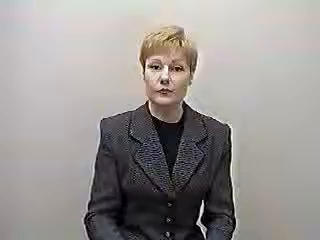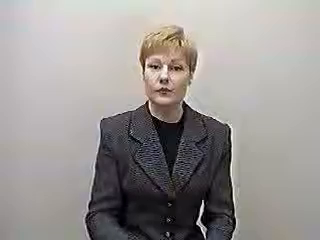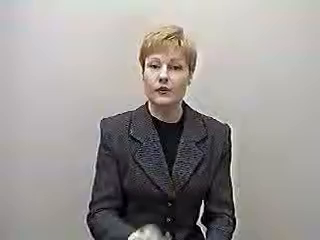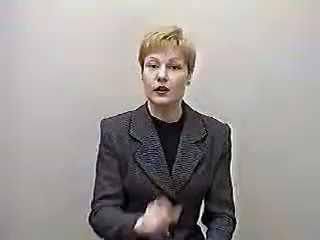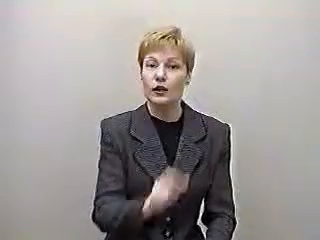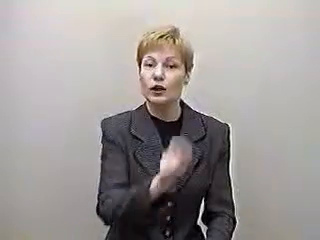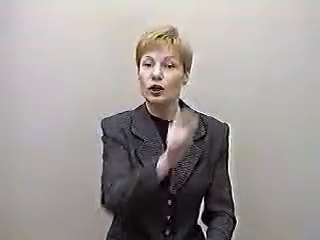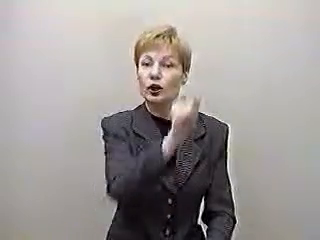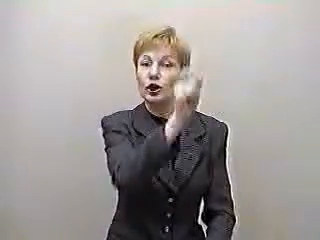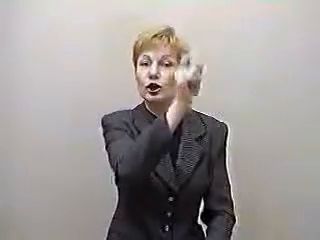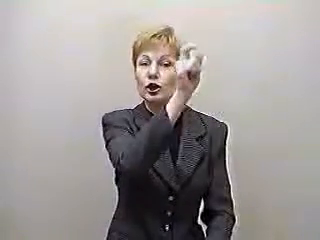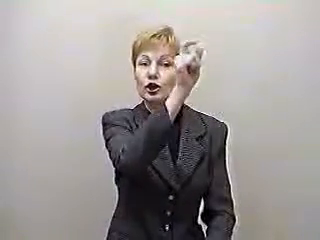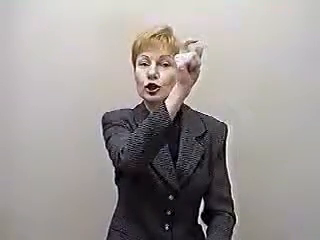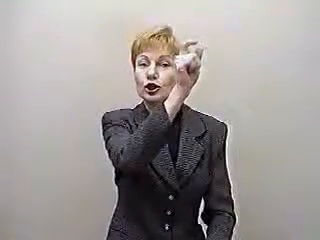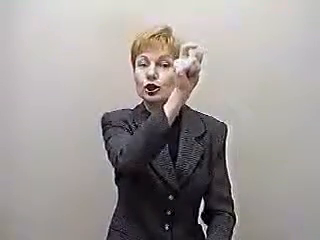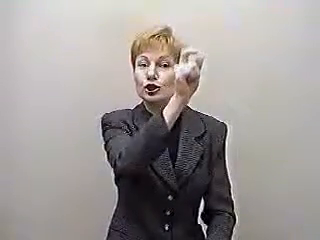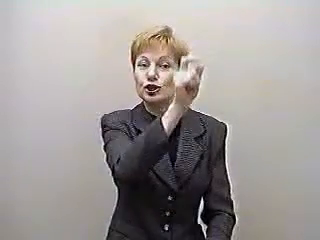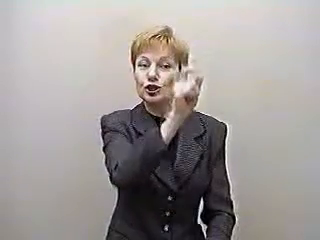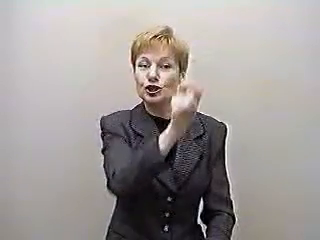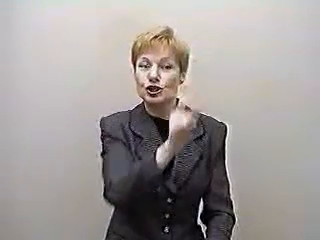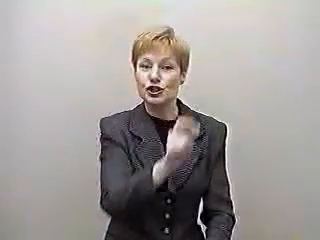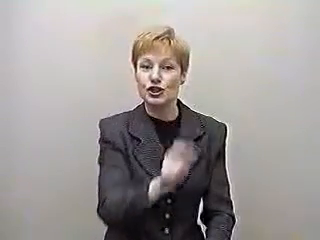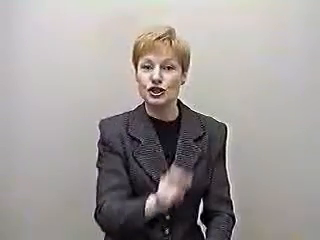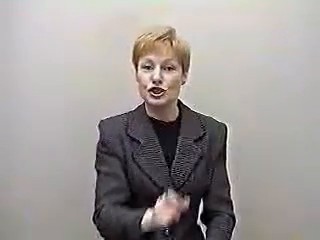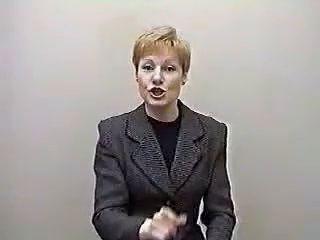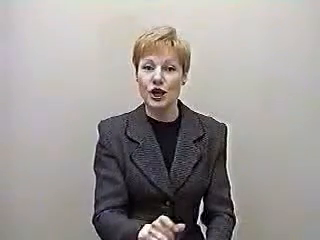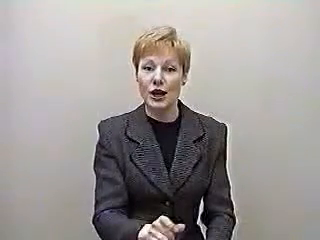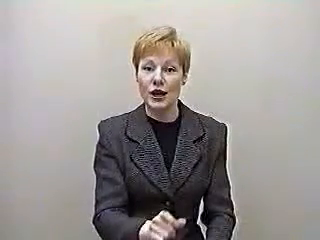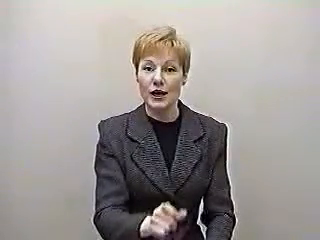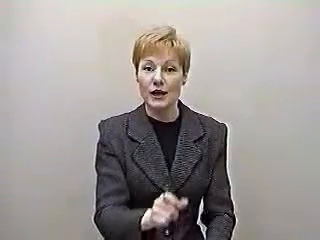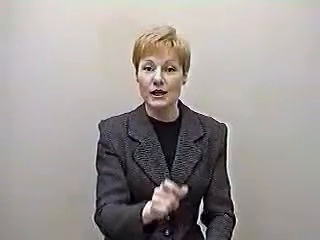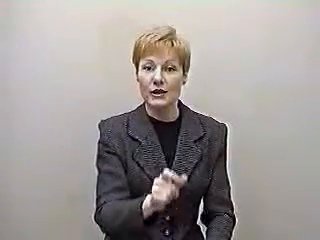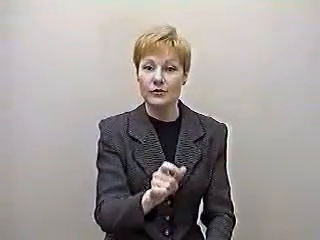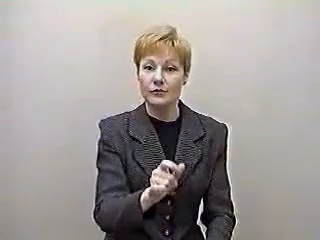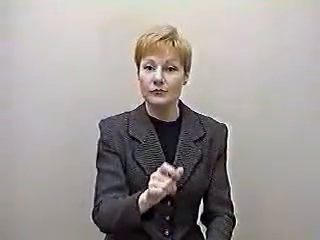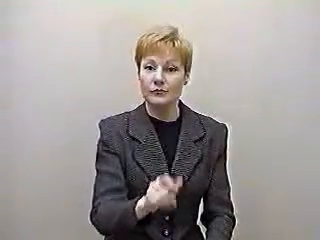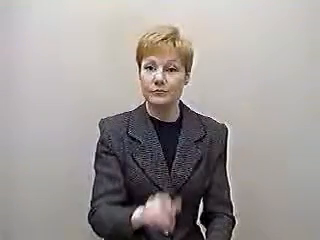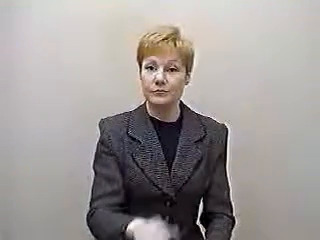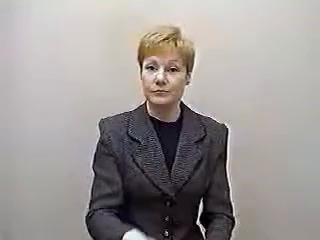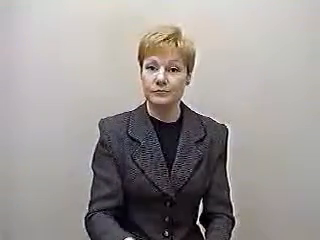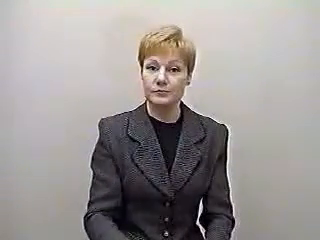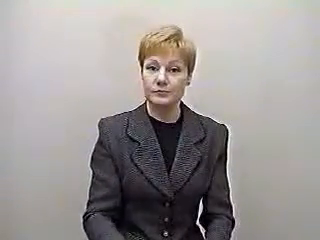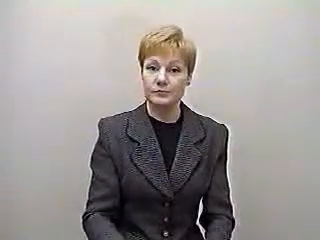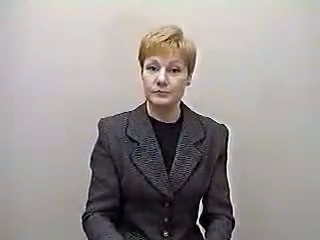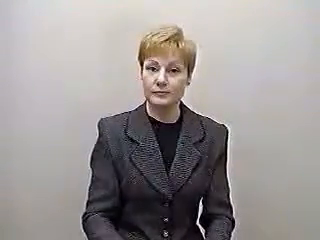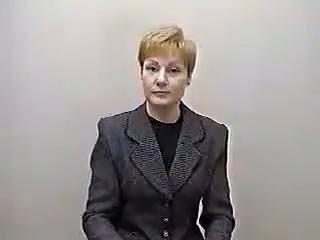щель